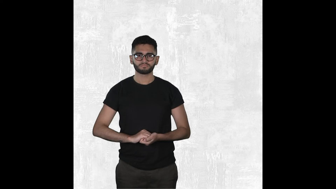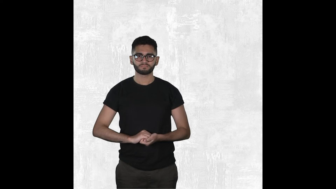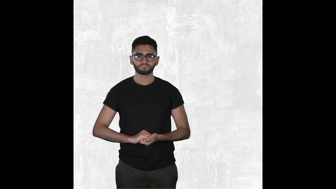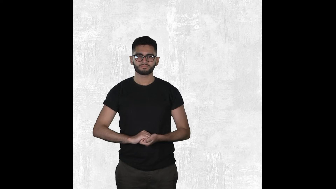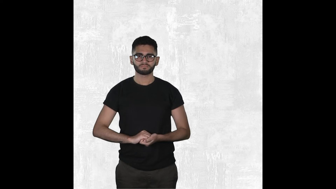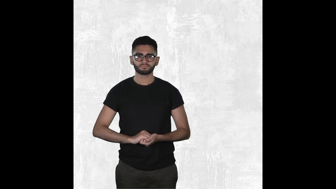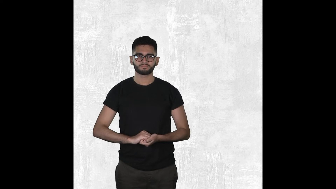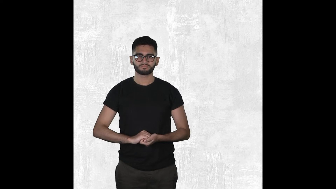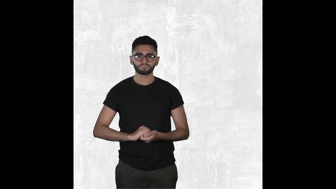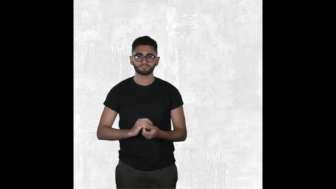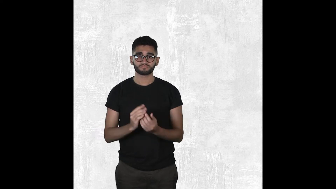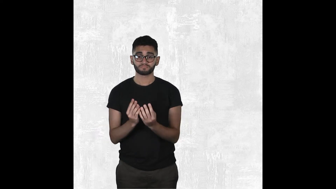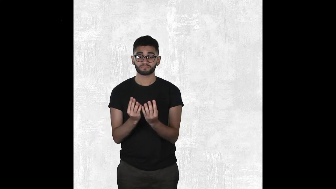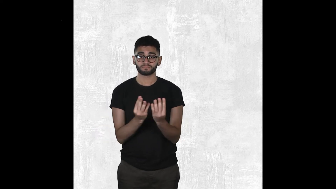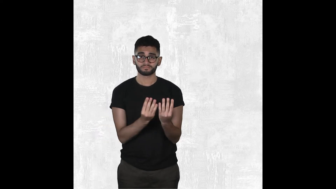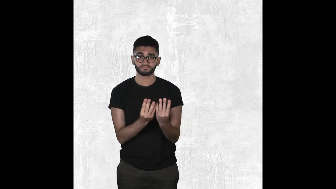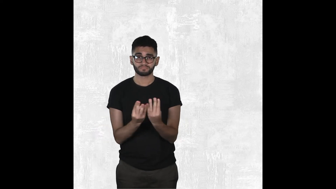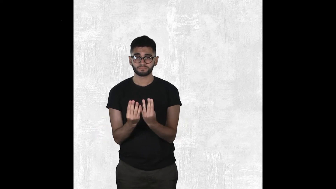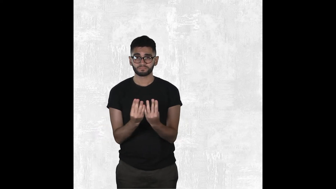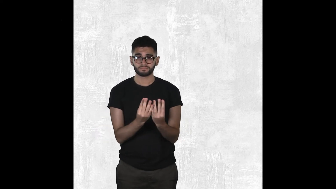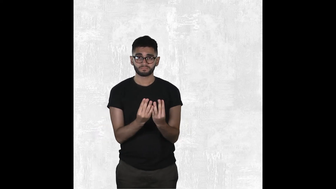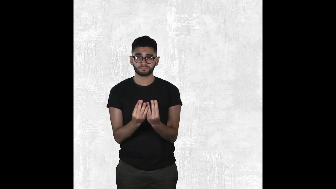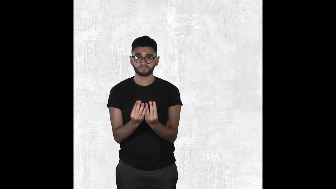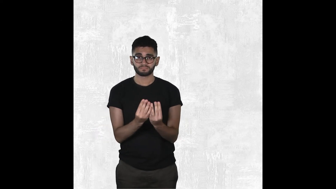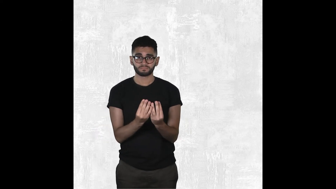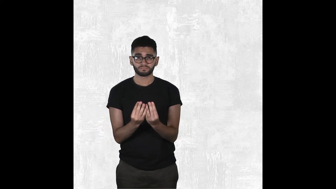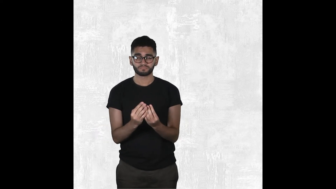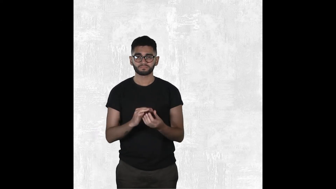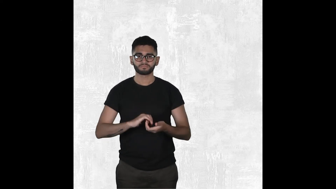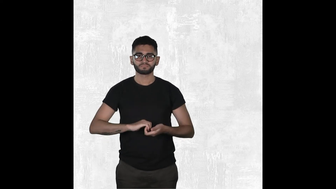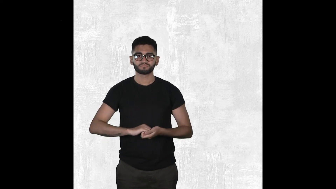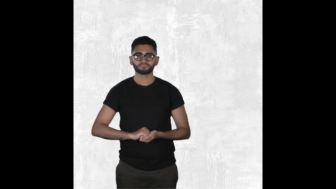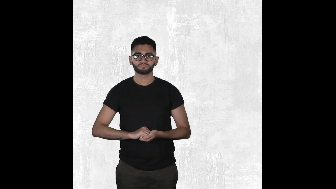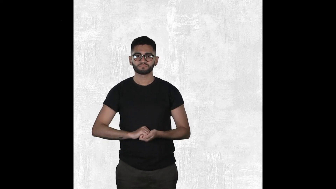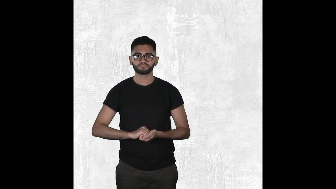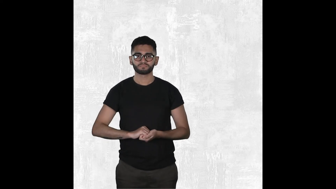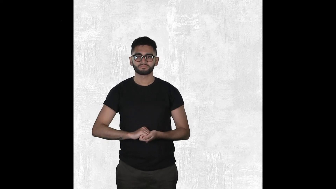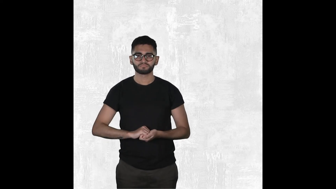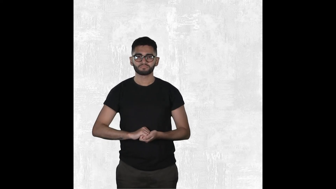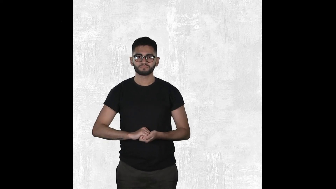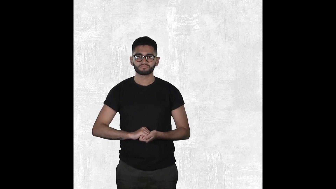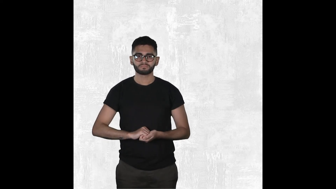Krill